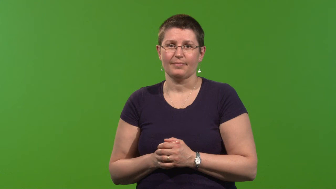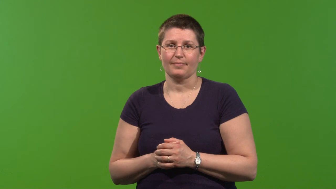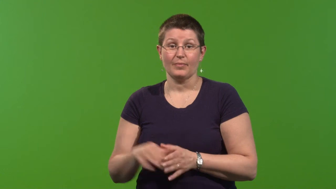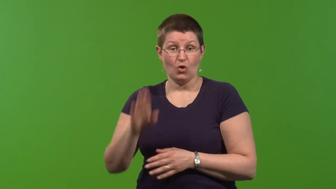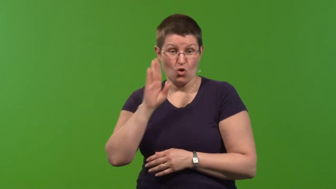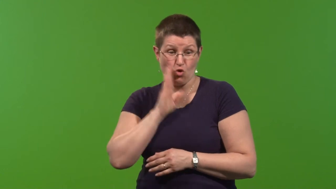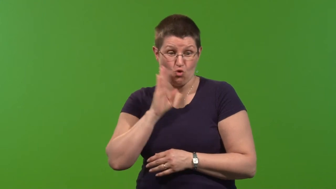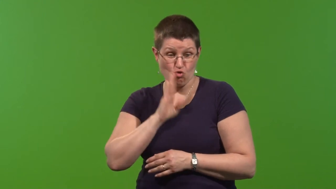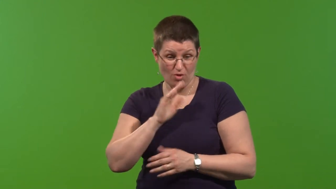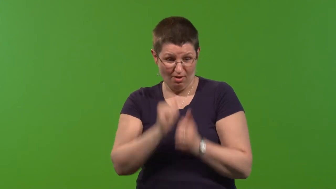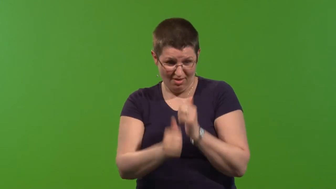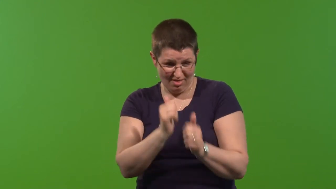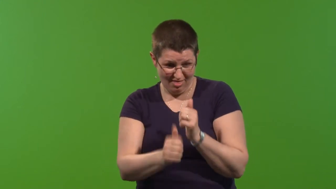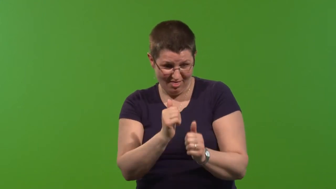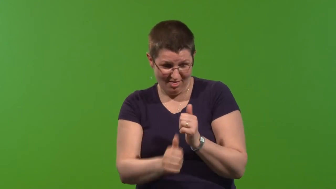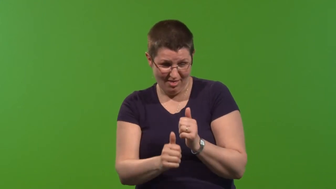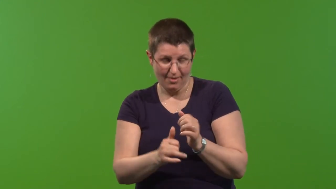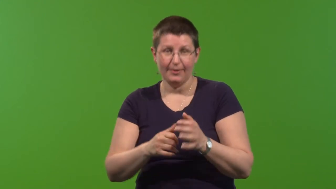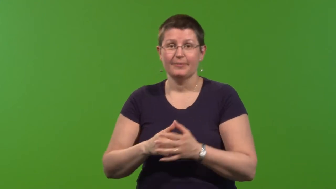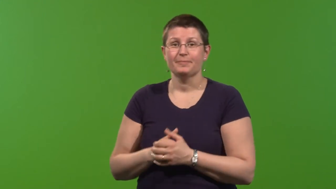Leika við hundinn